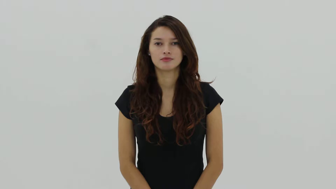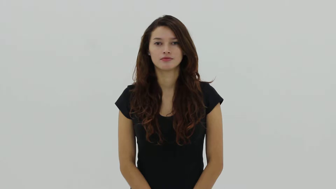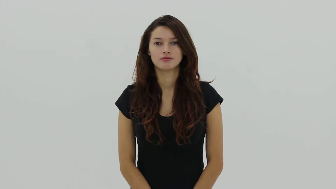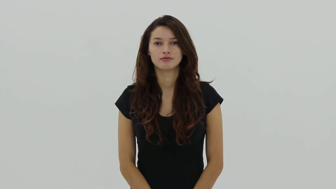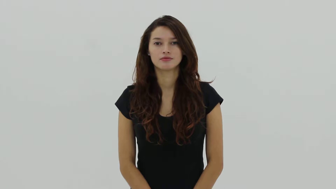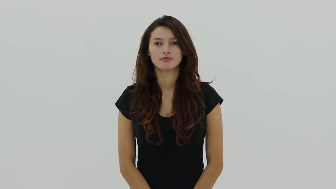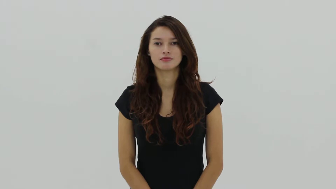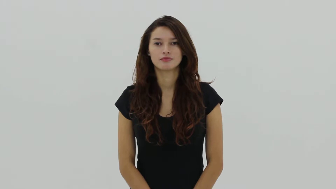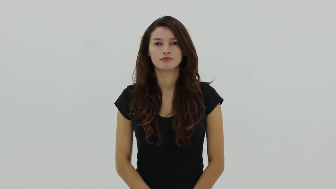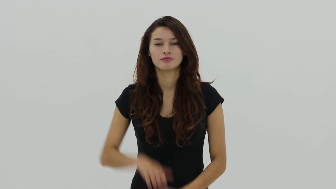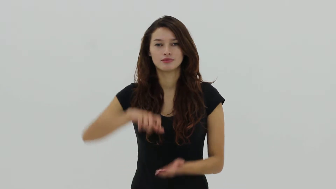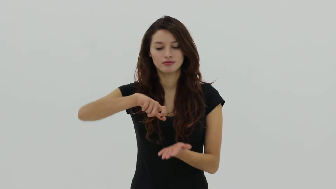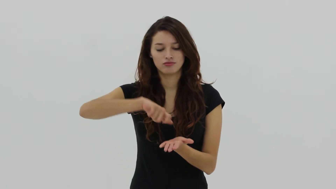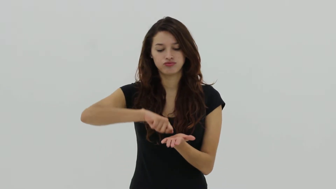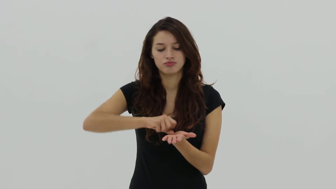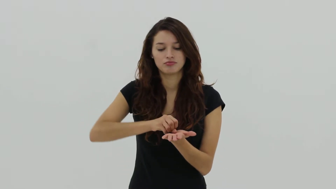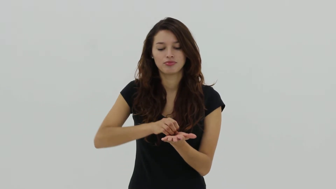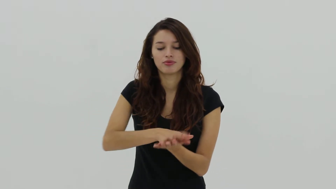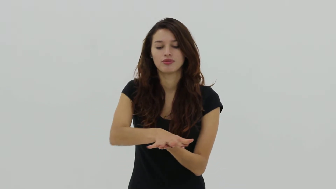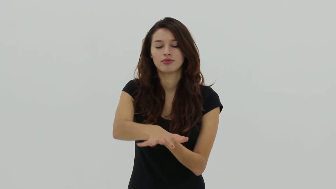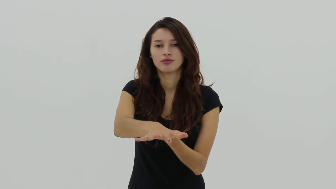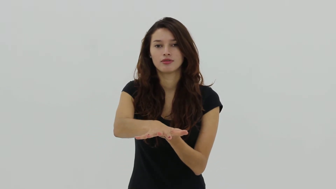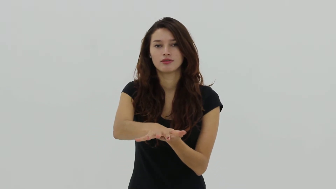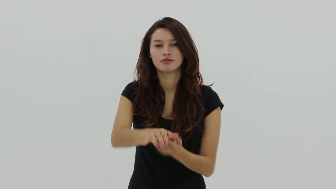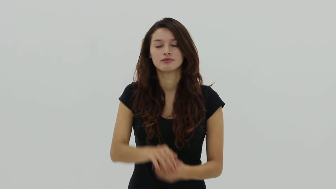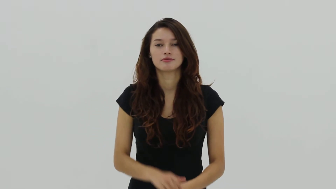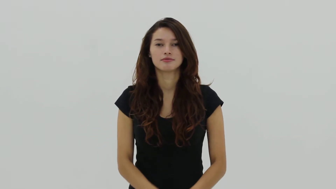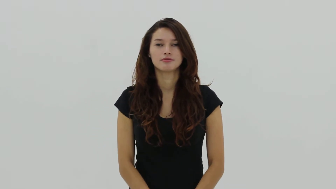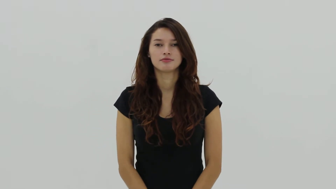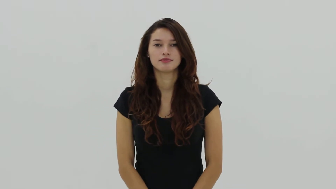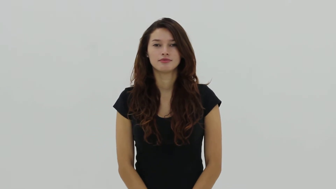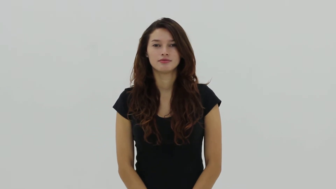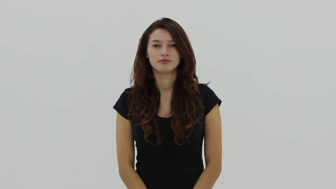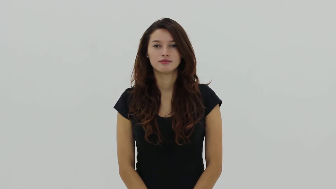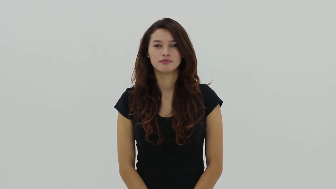oleo